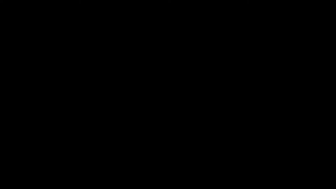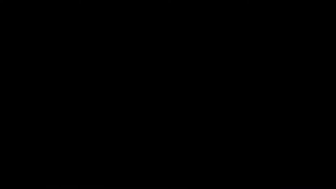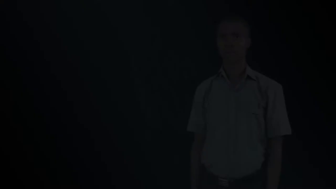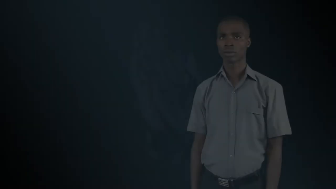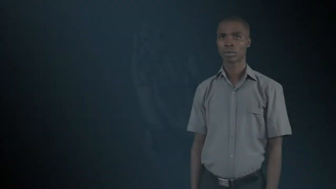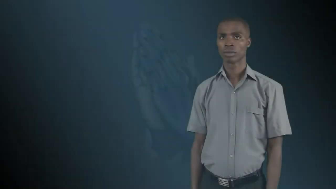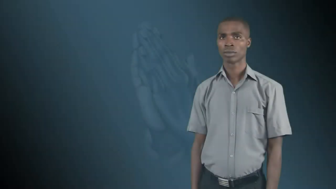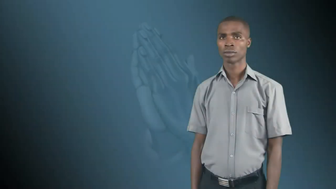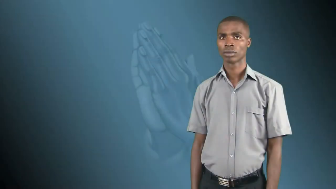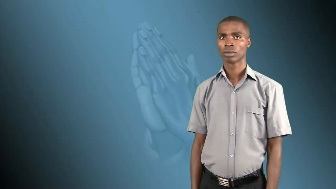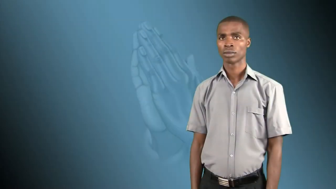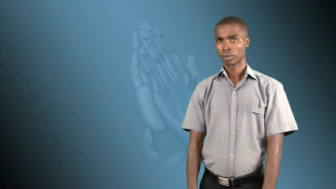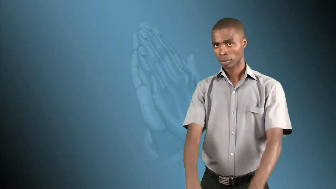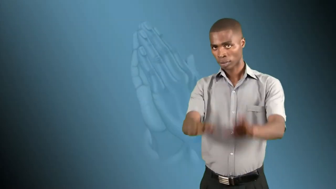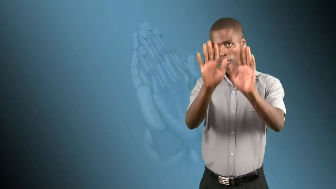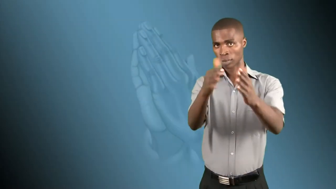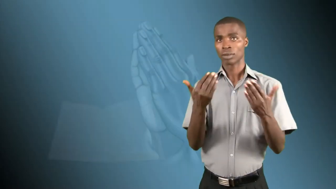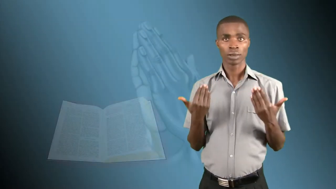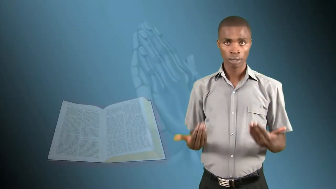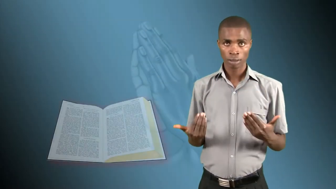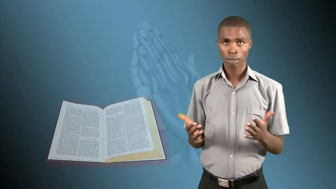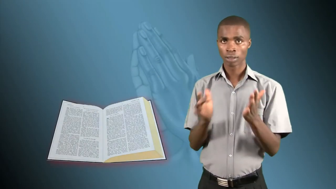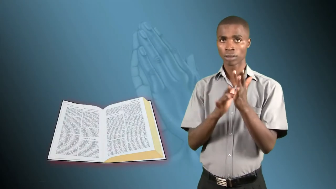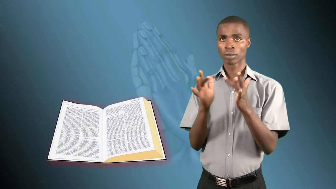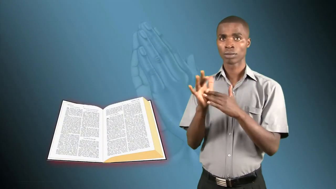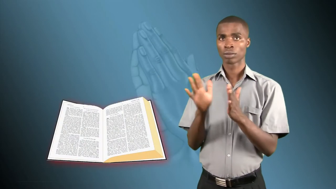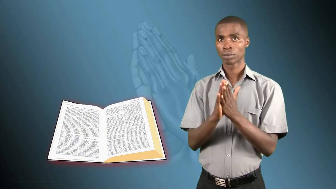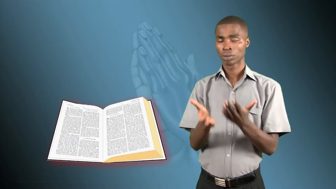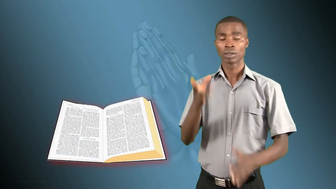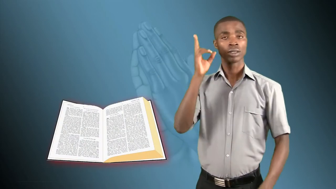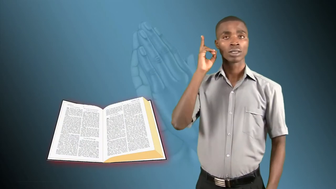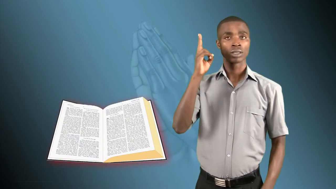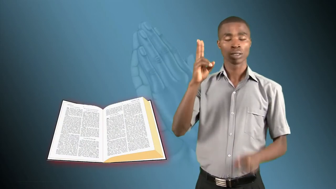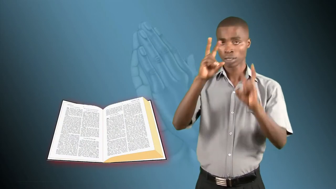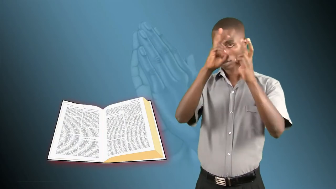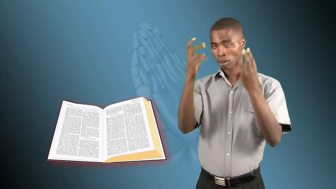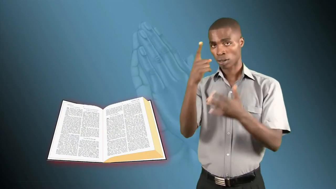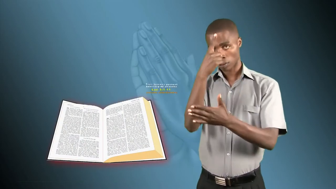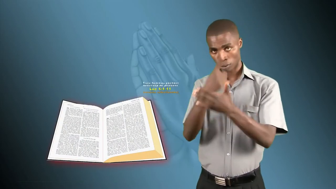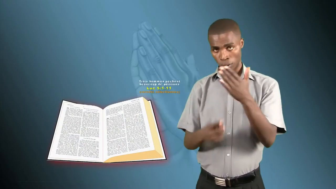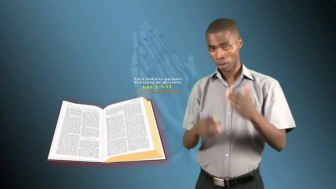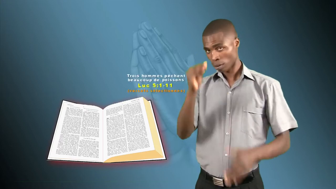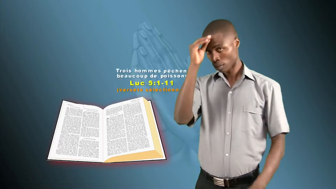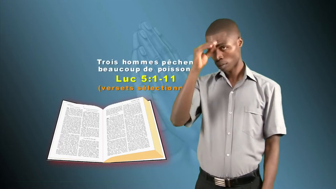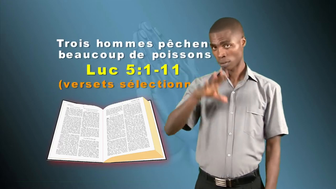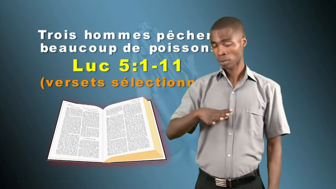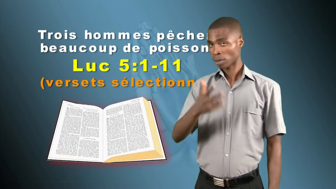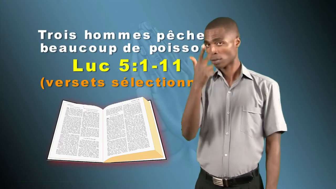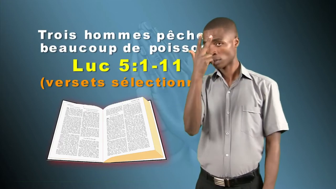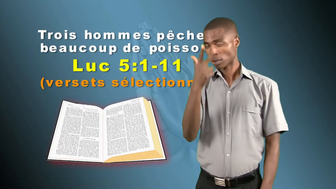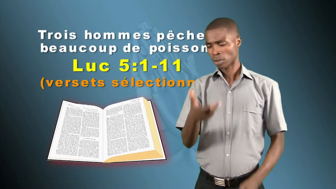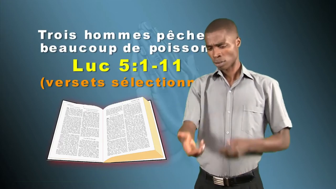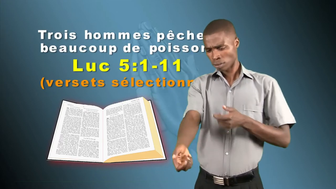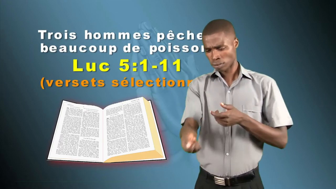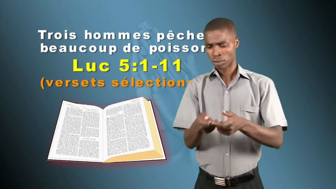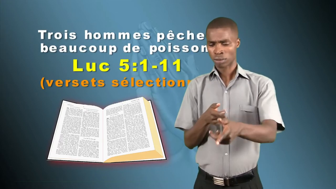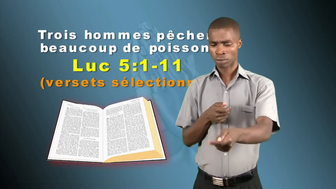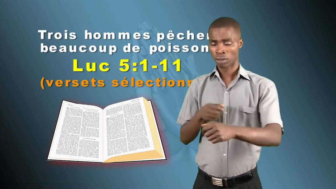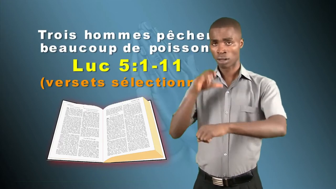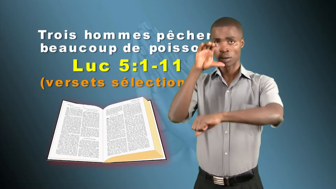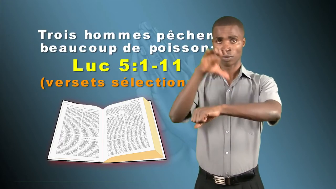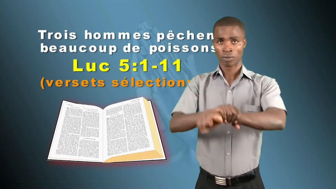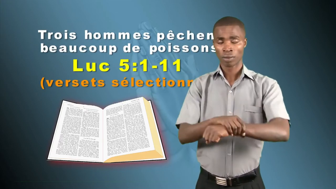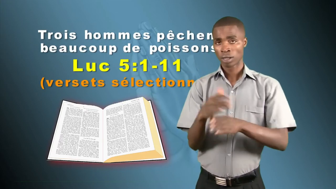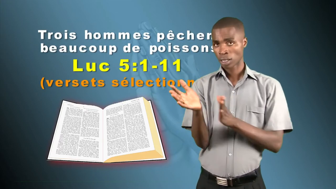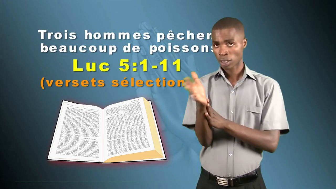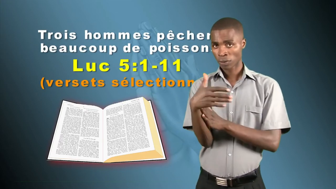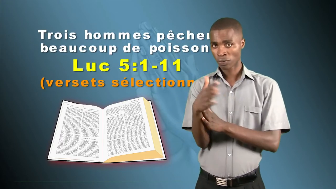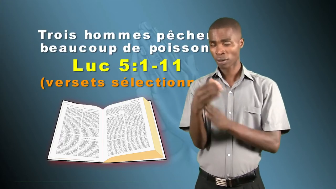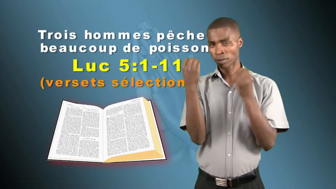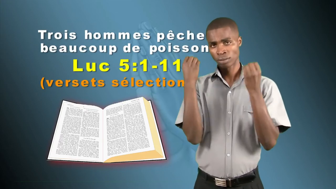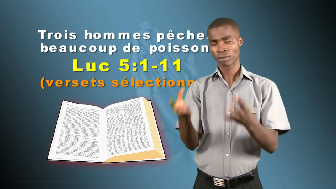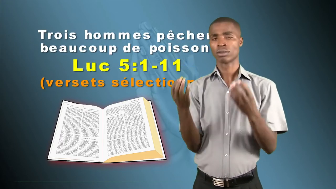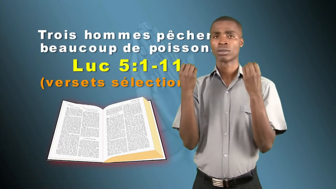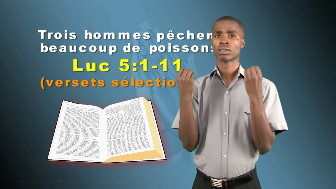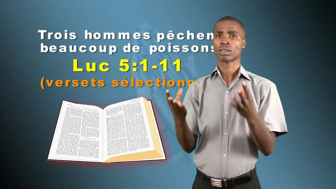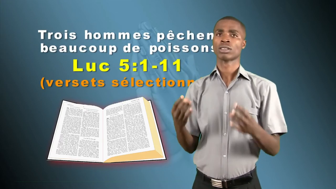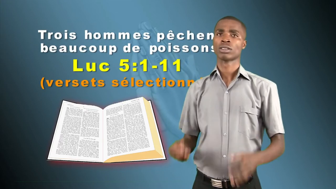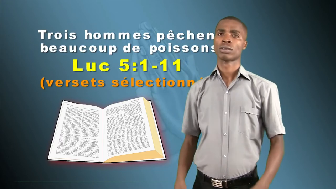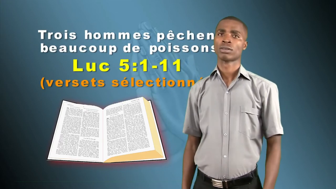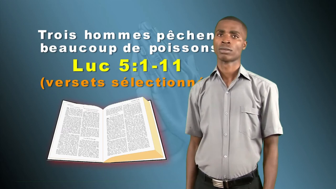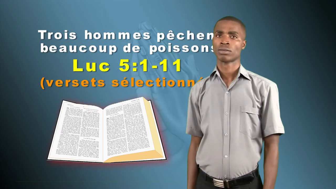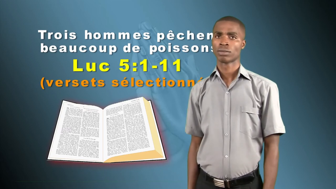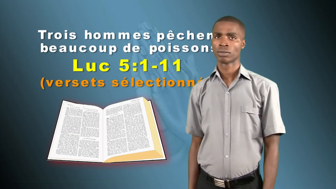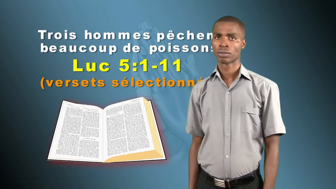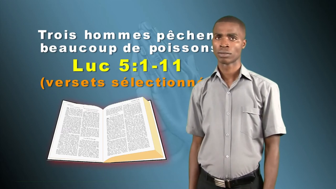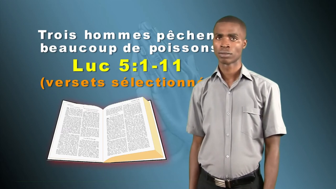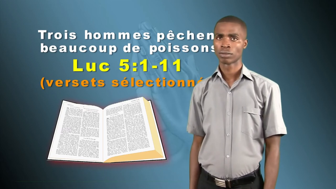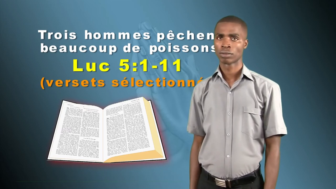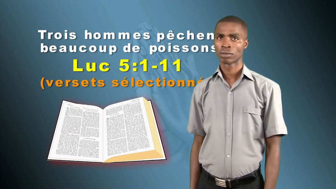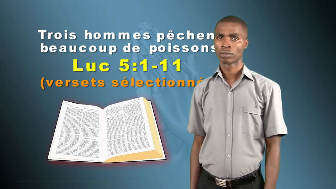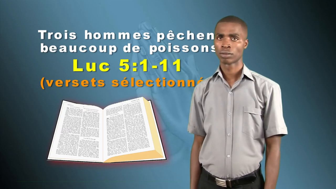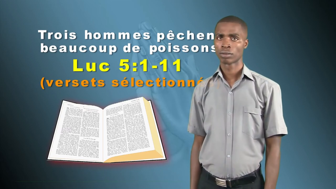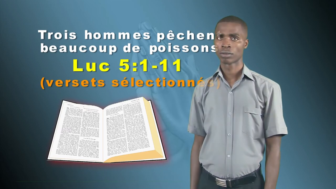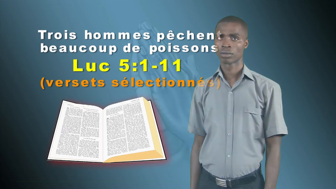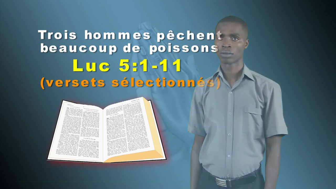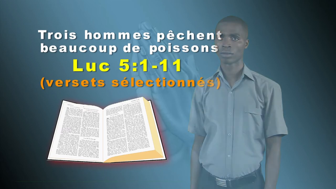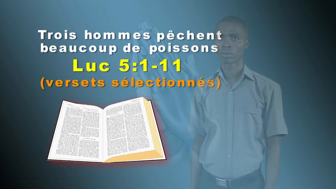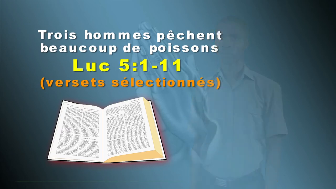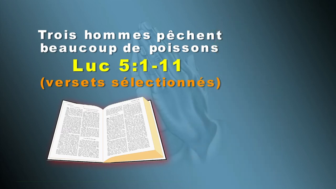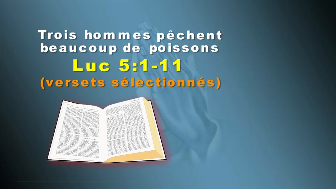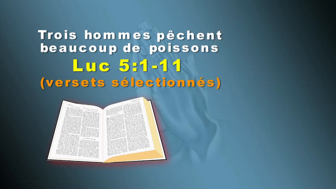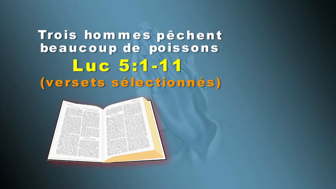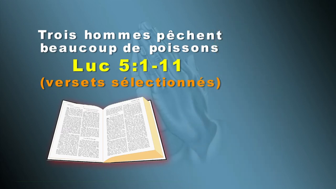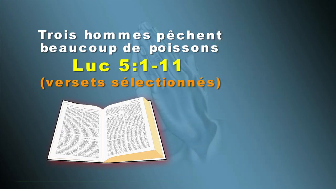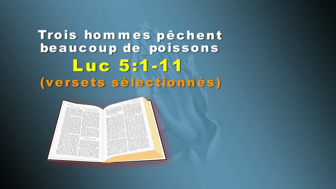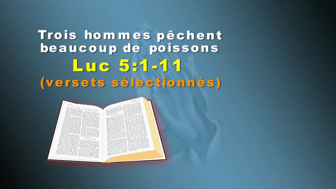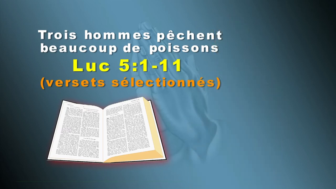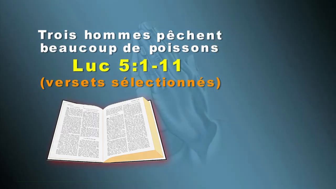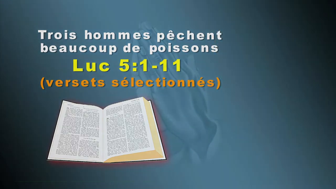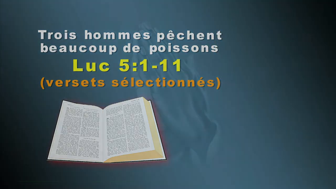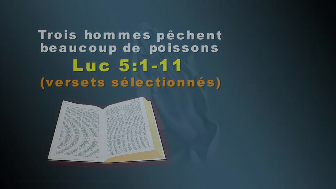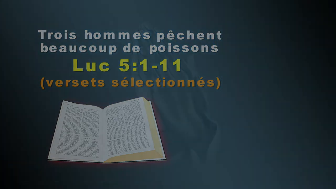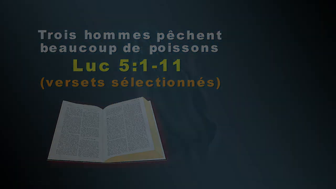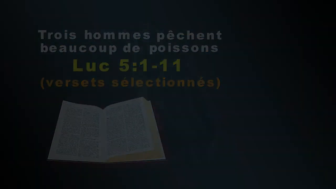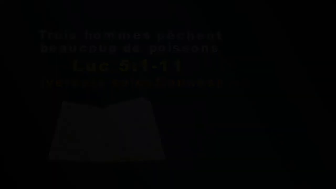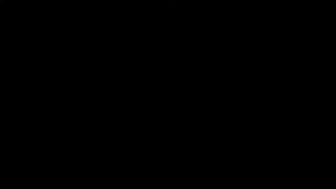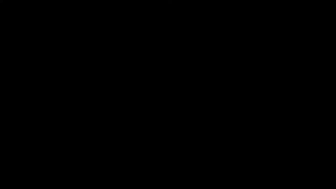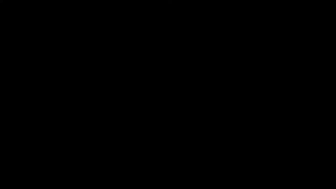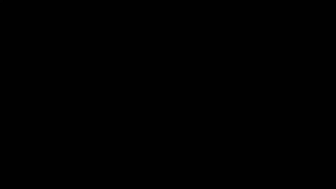Trois hommes pêchent beaucoup de poissons